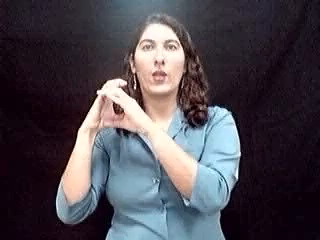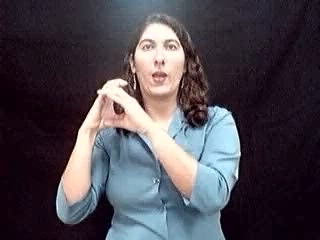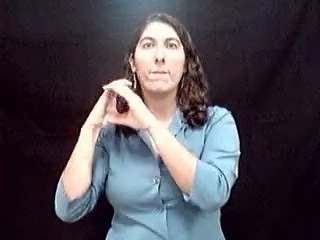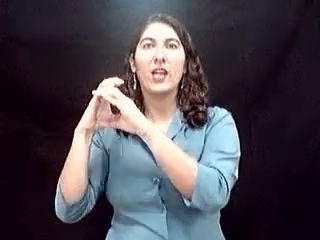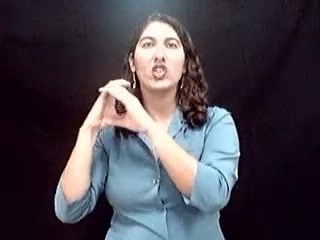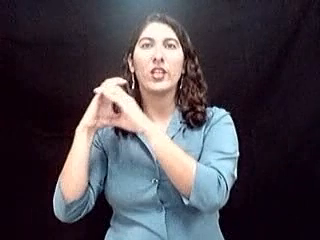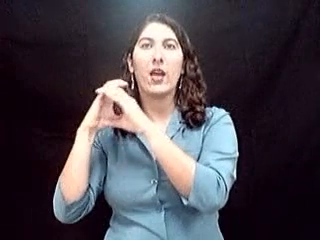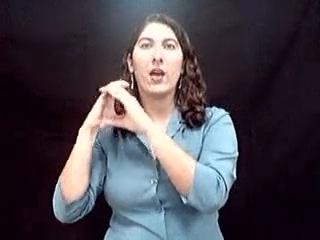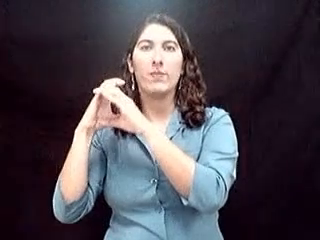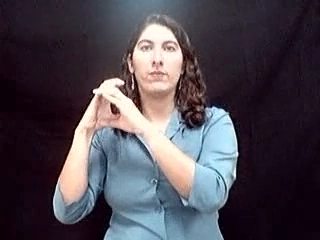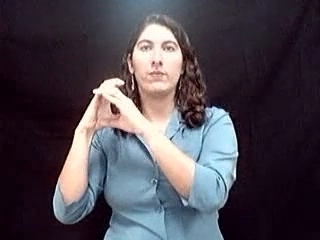batida